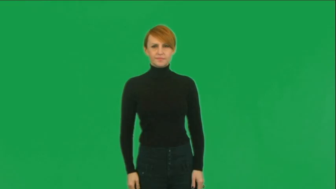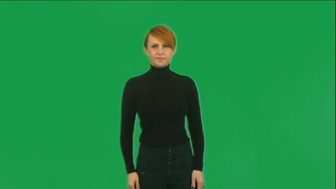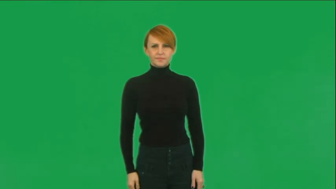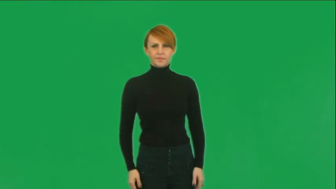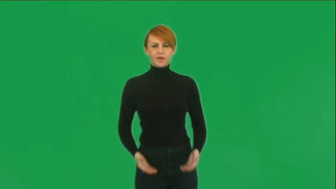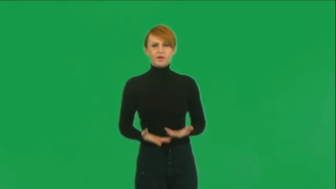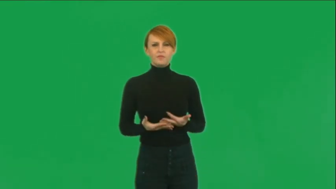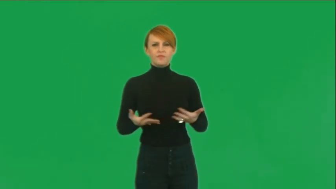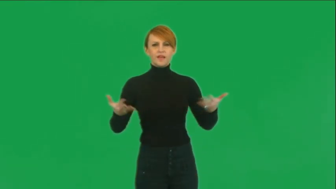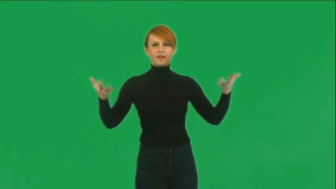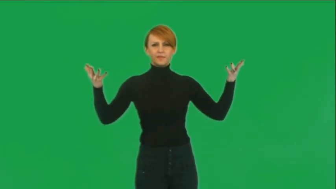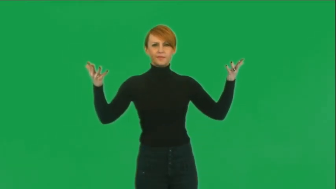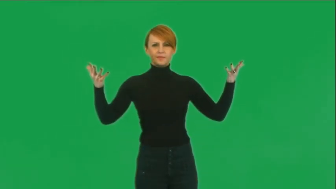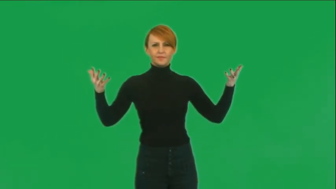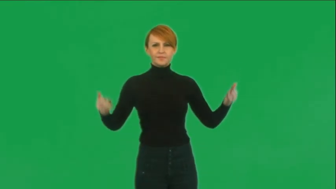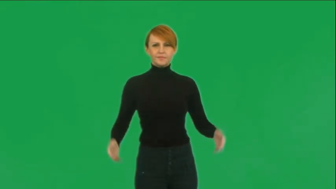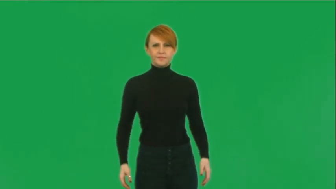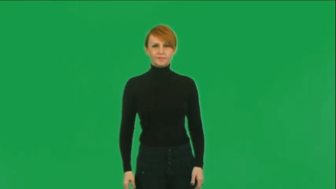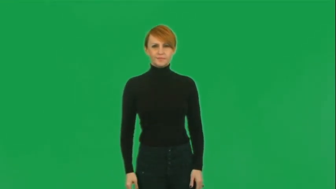wiele